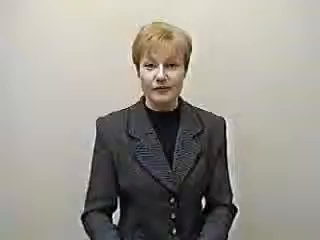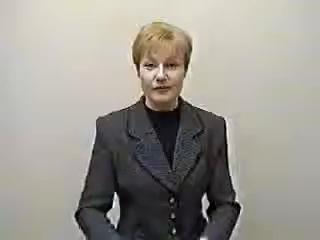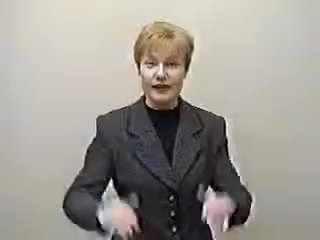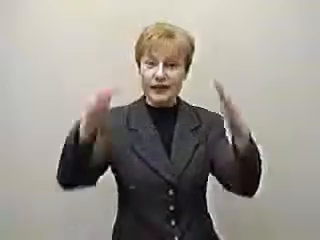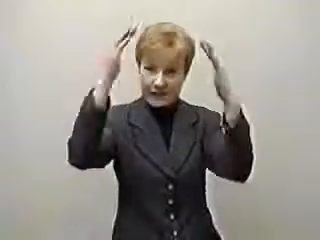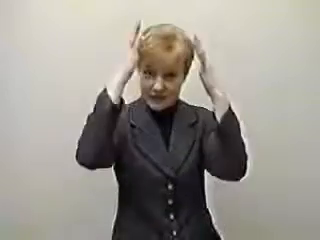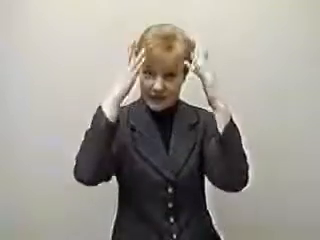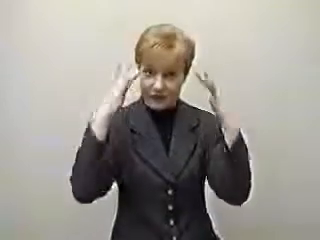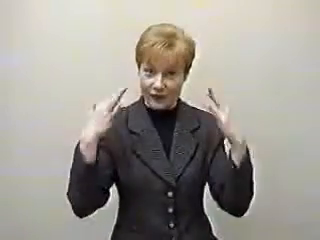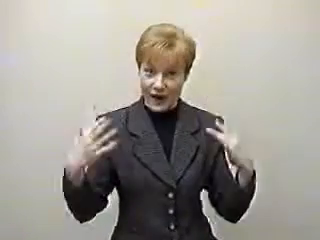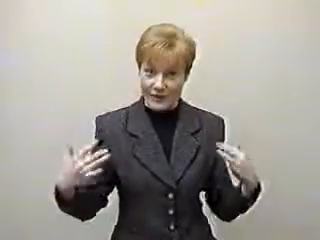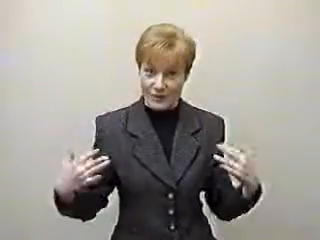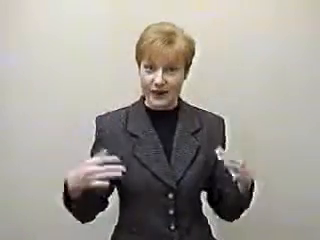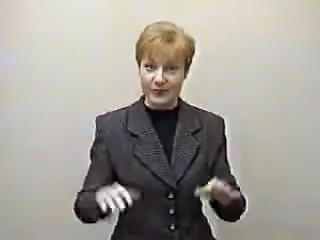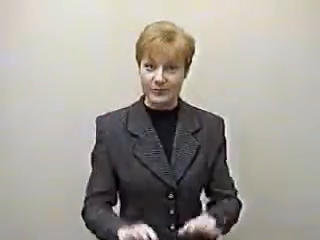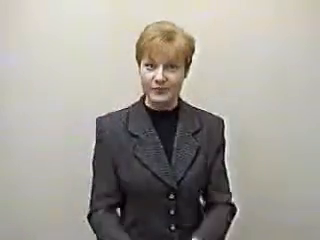свадьба